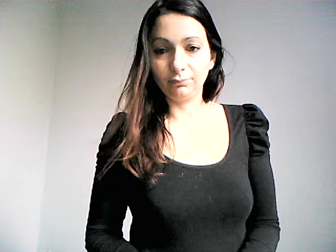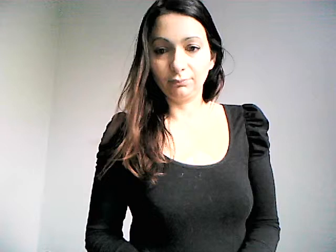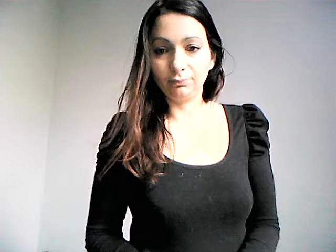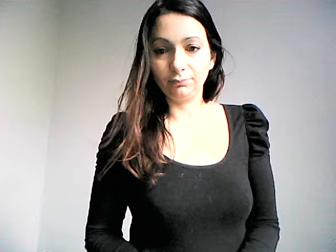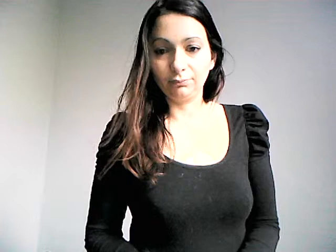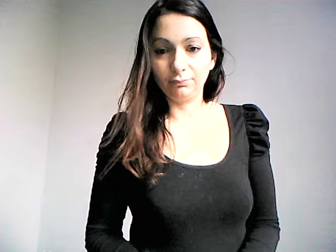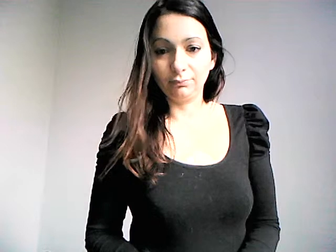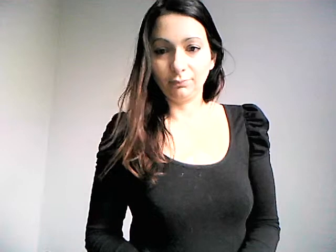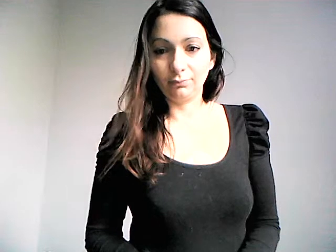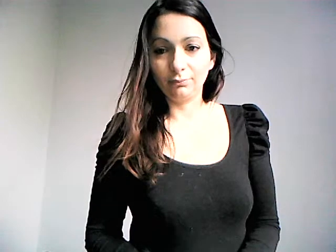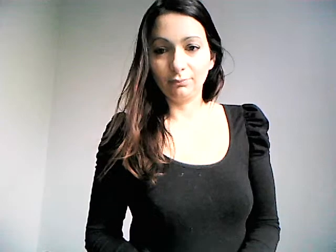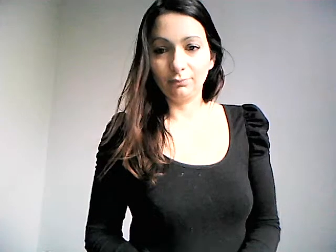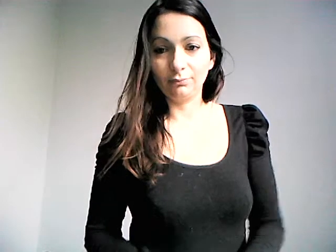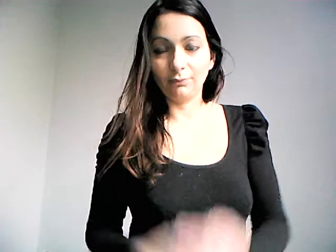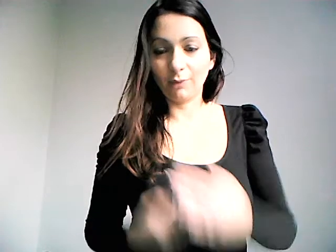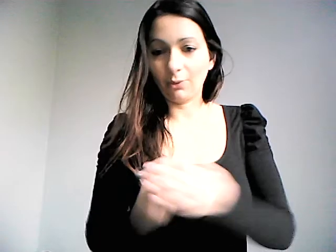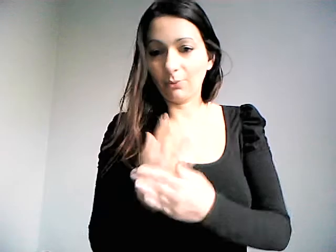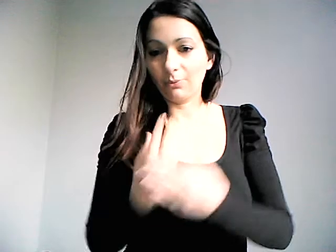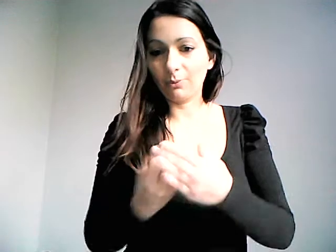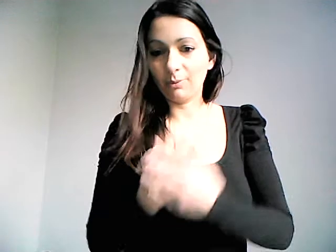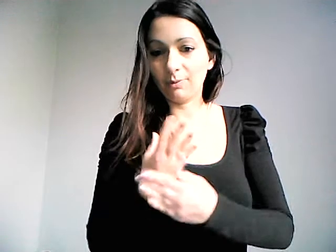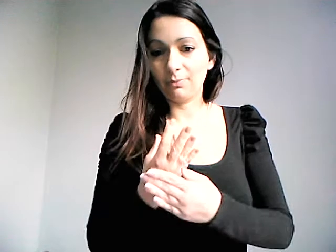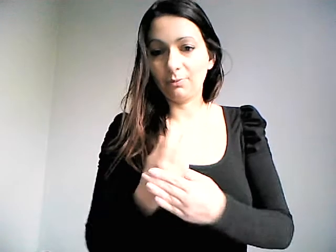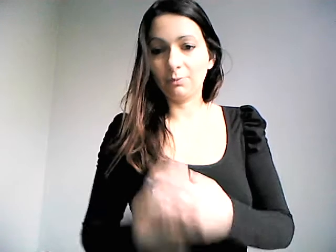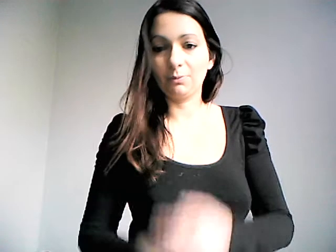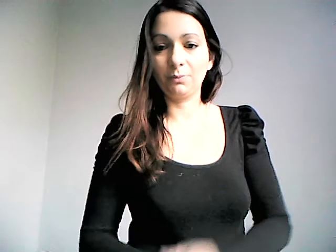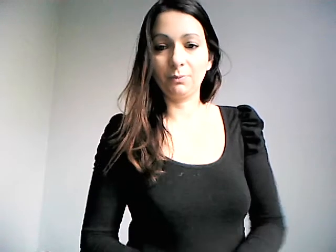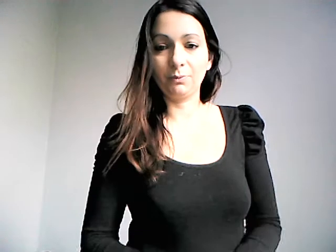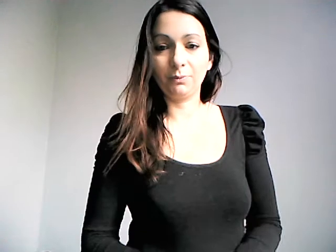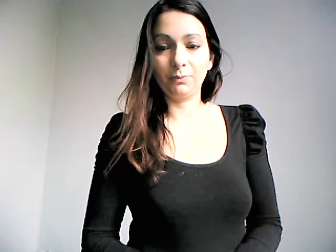Information